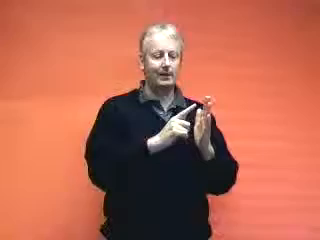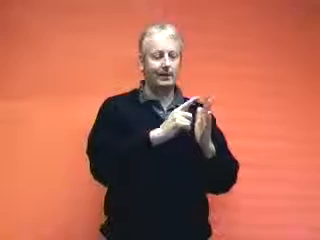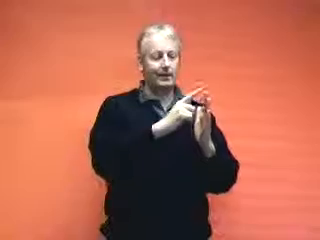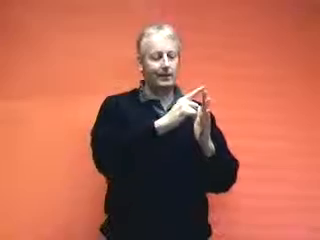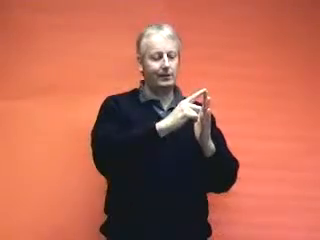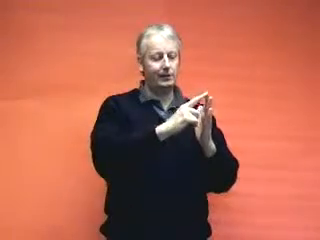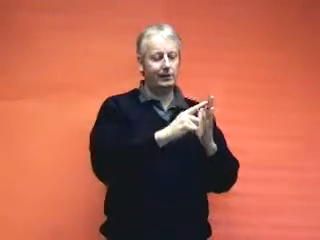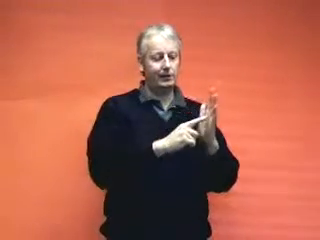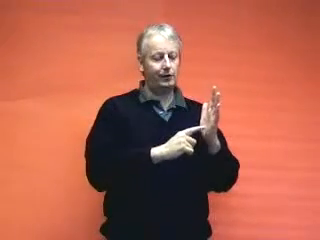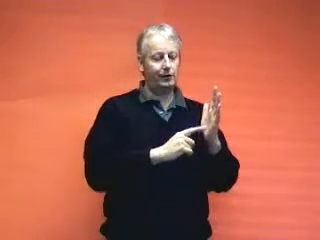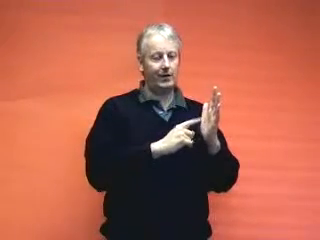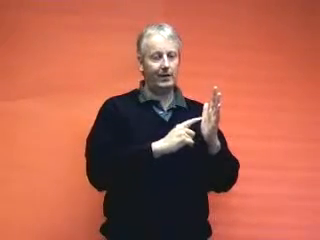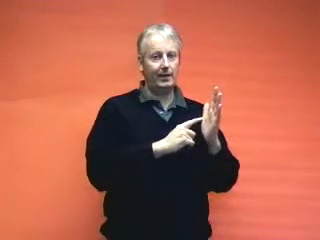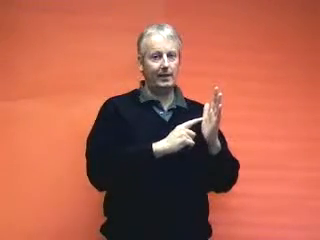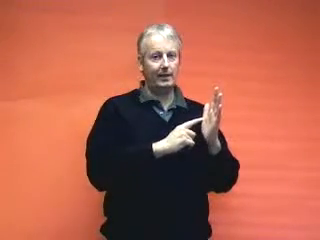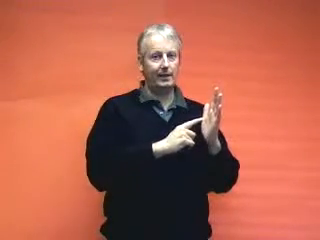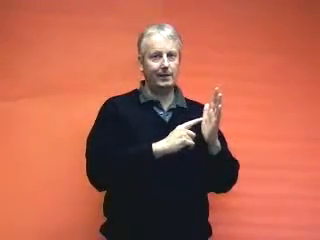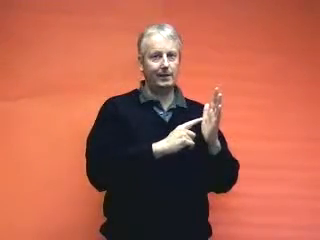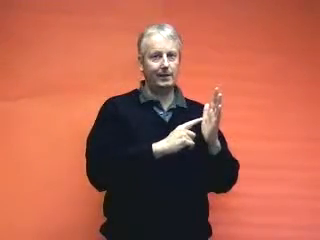J